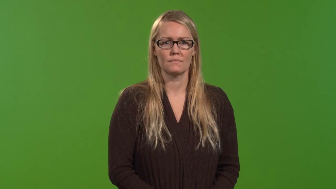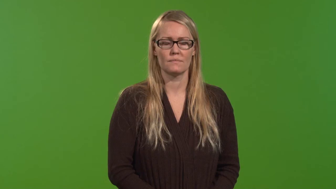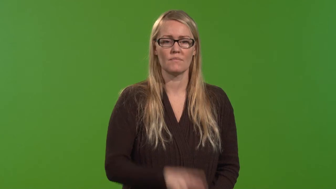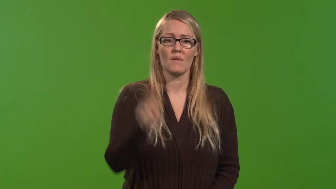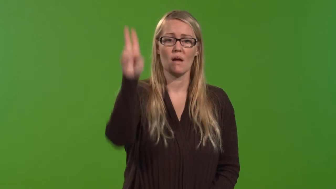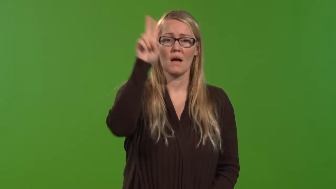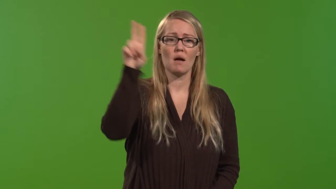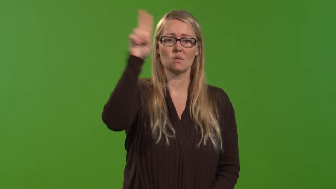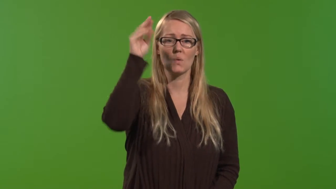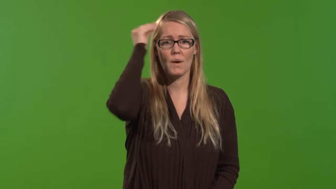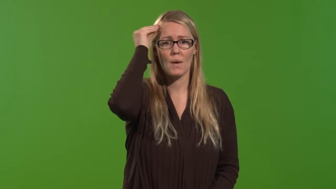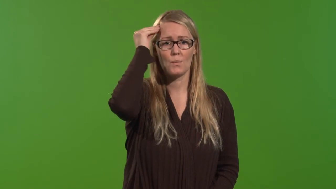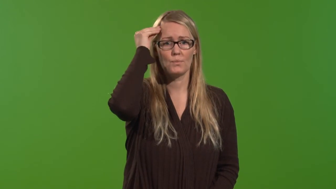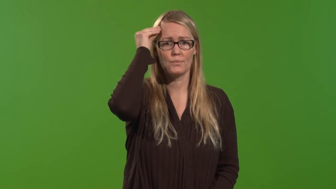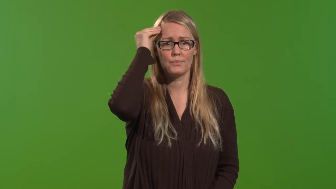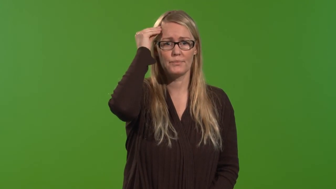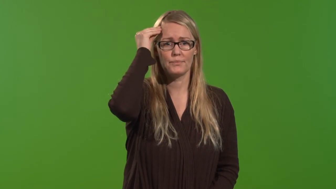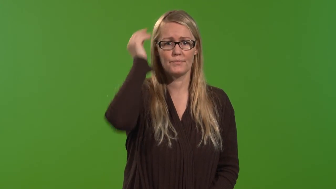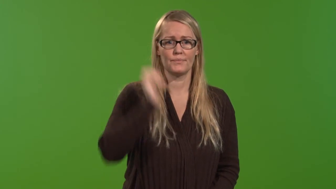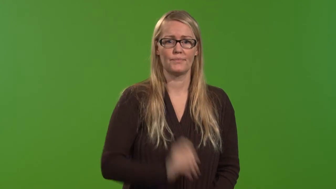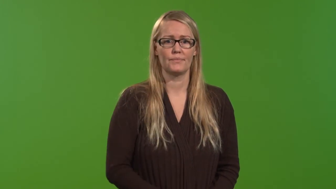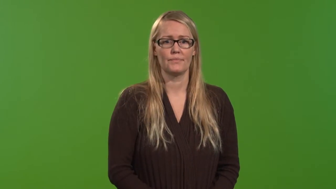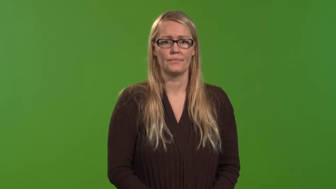Háskólanám